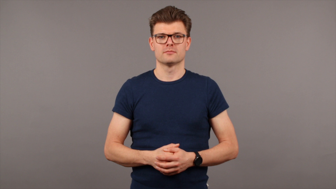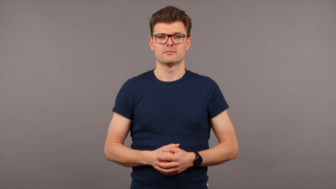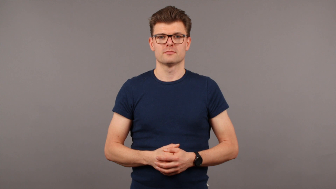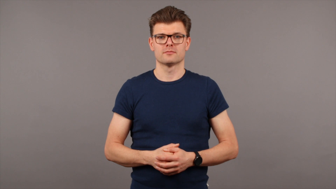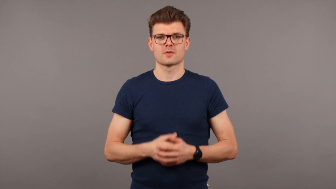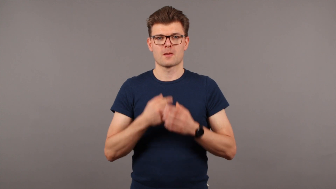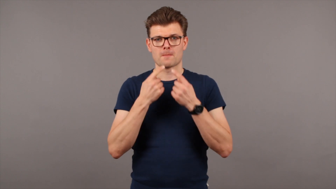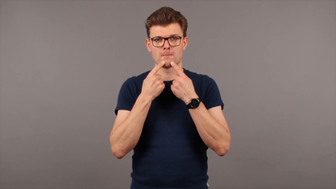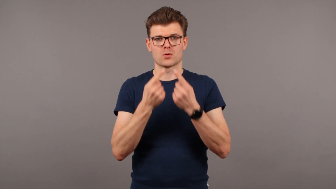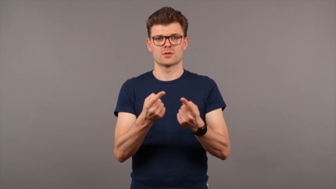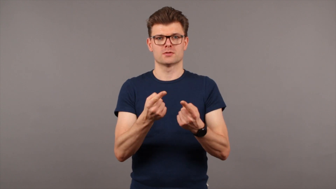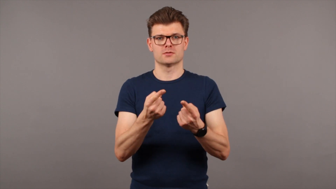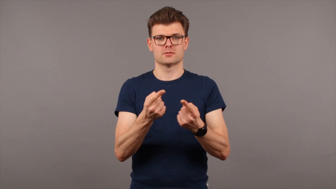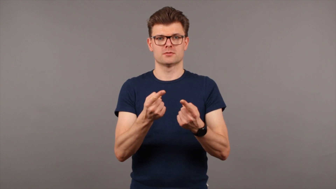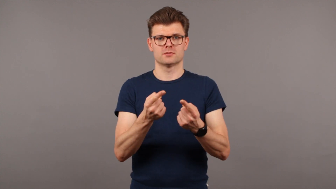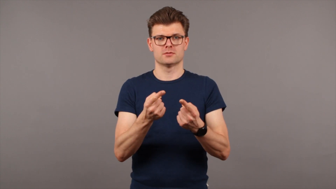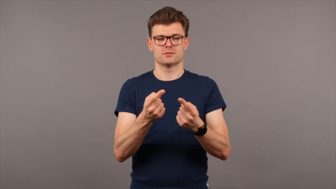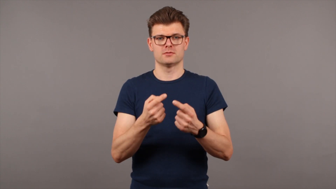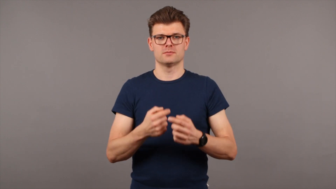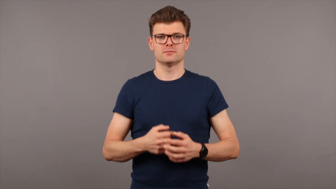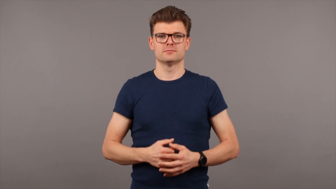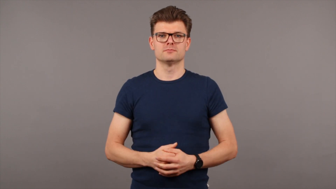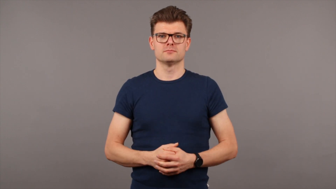Bud